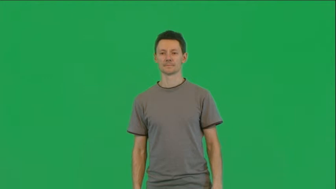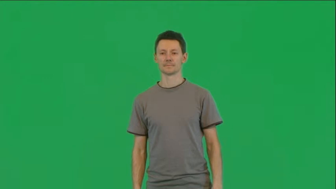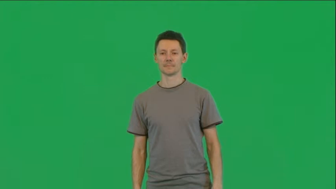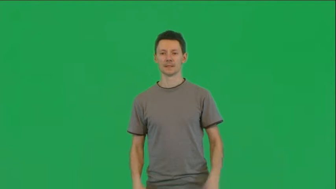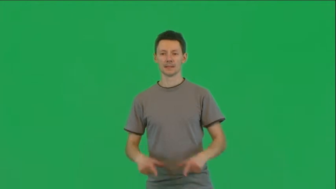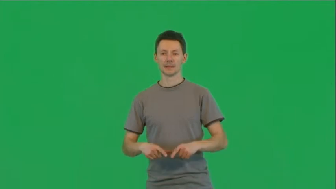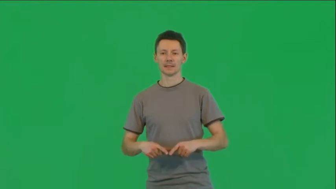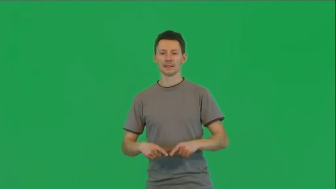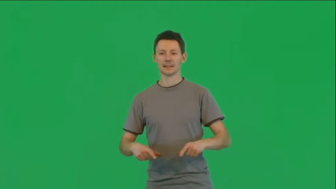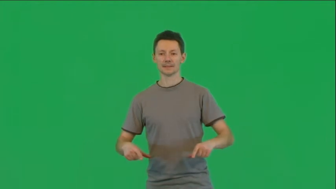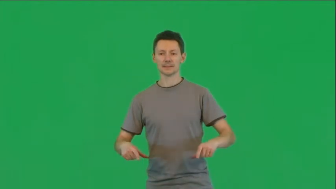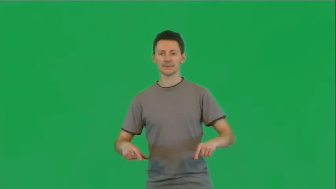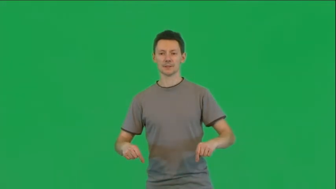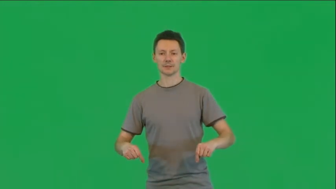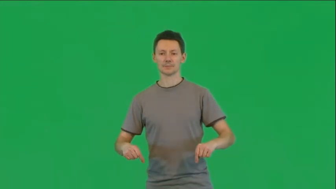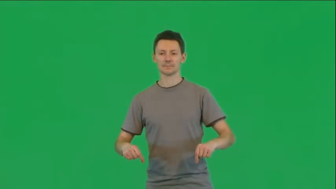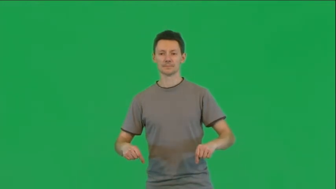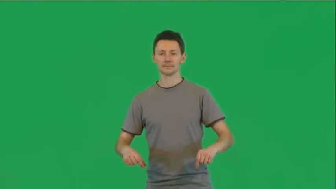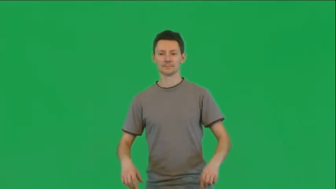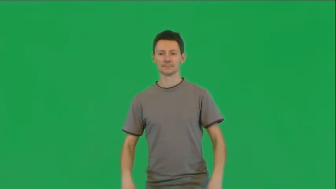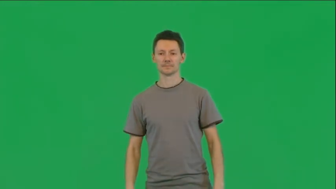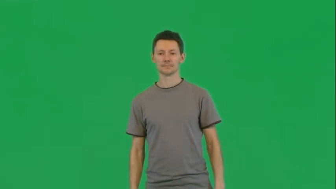kaseta video